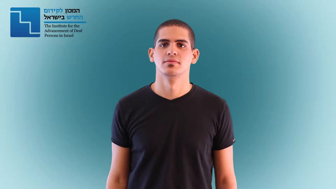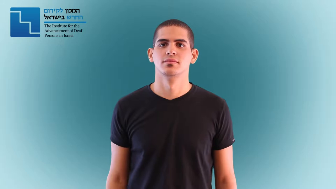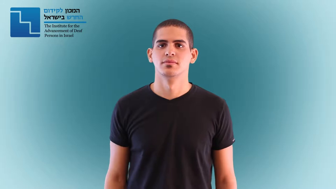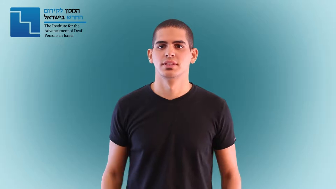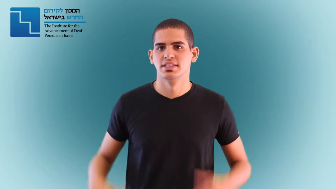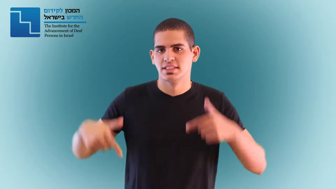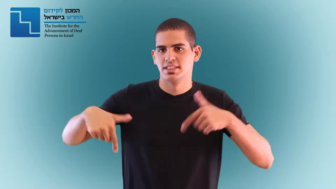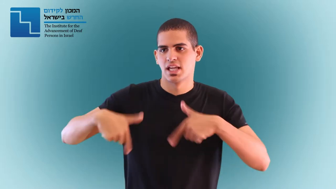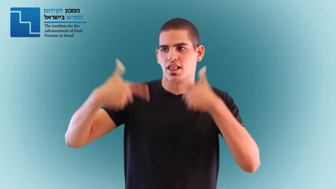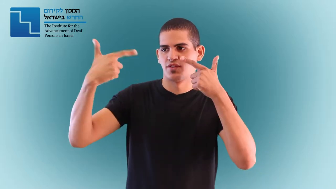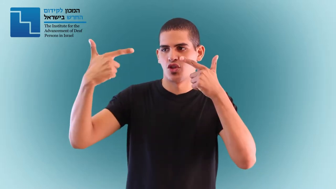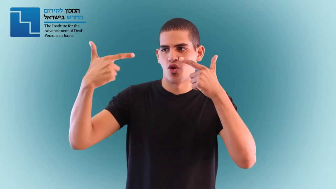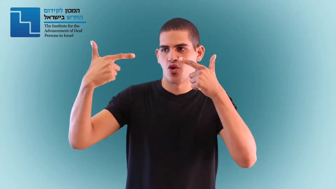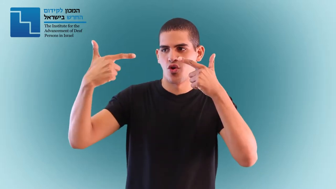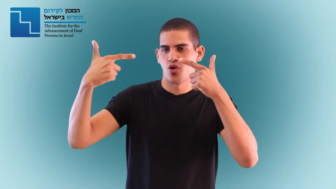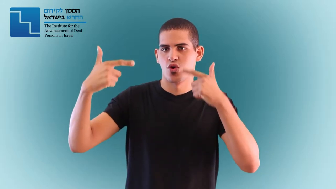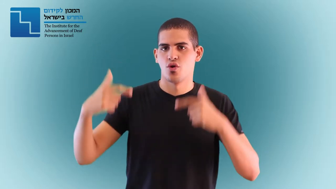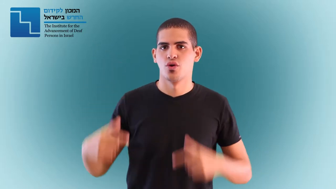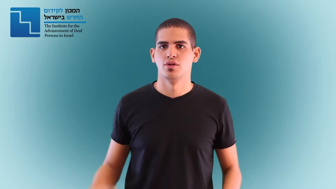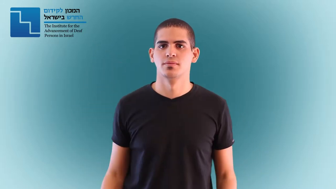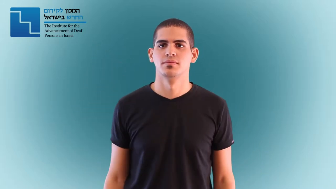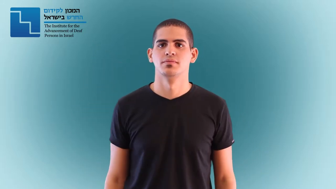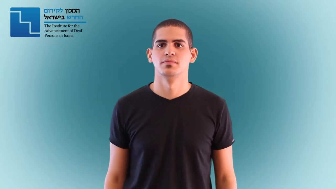שיחת וידאו